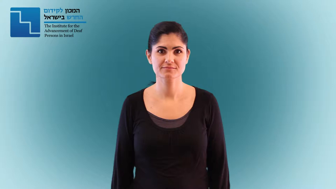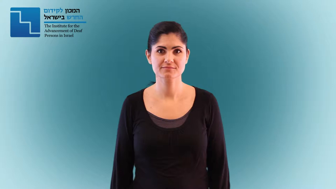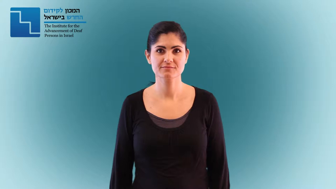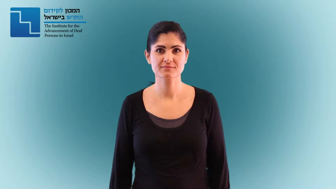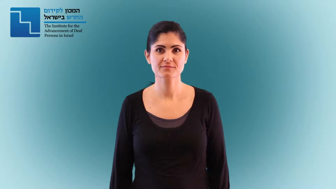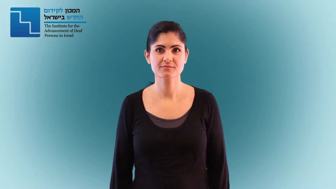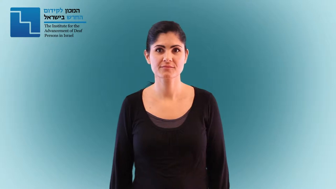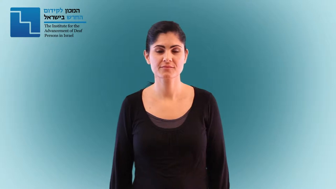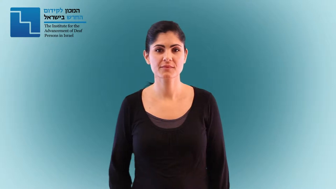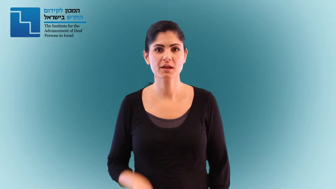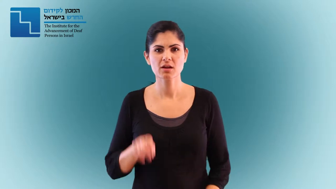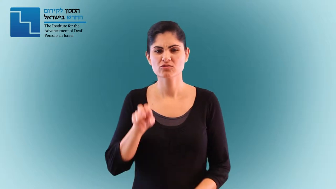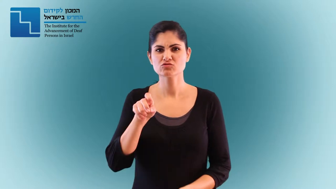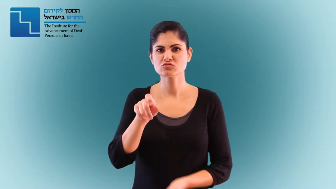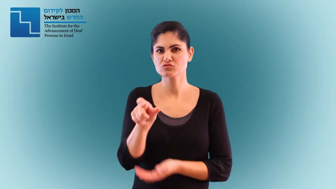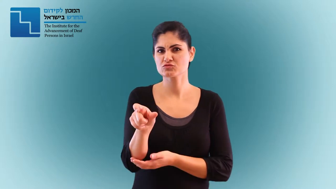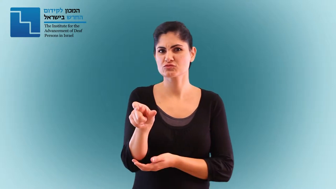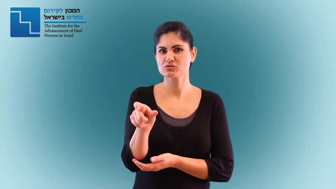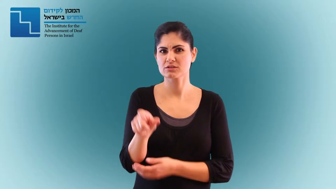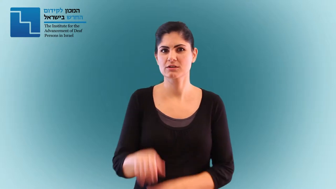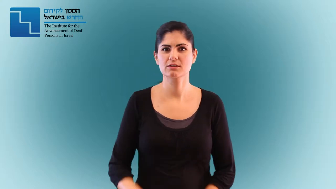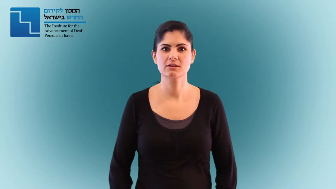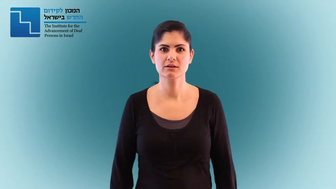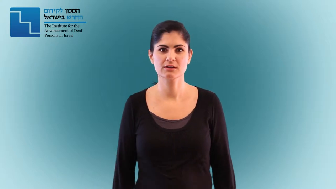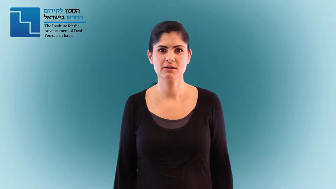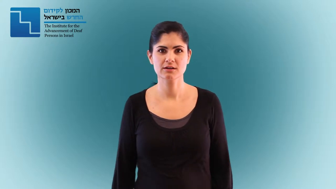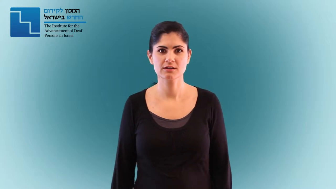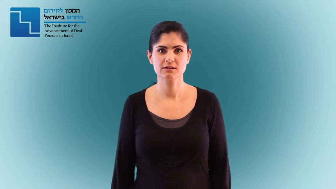מקק